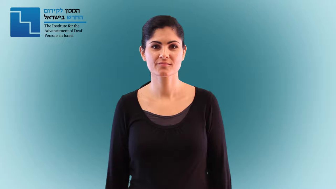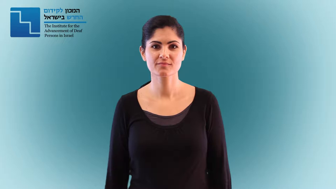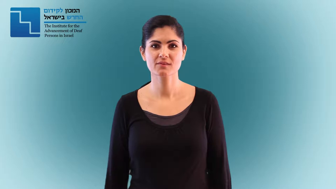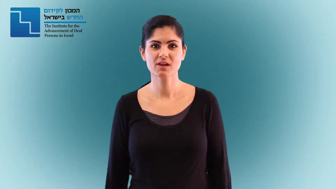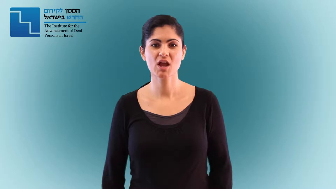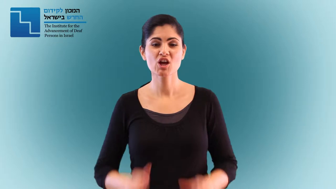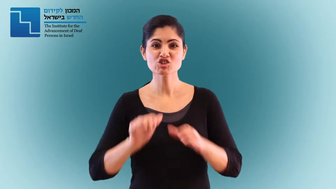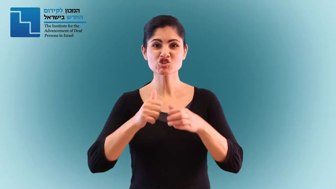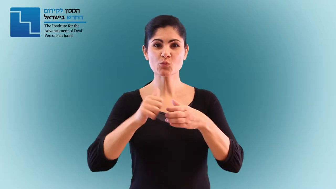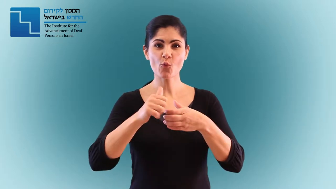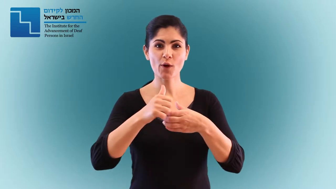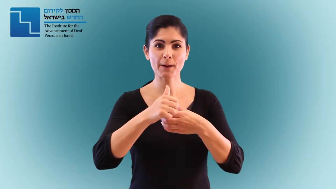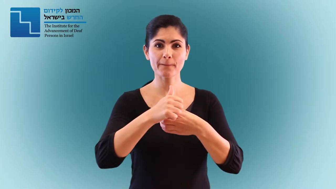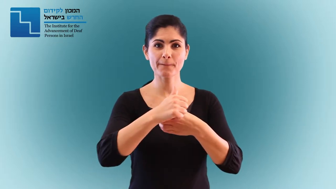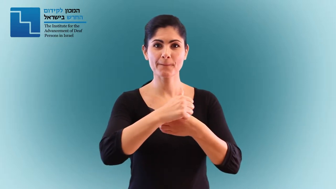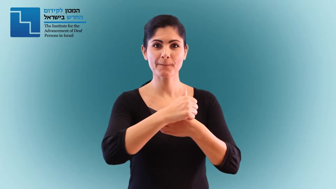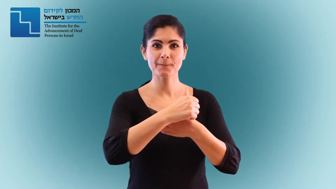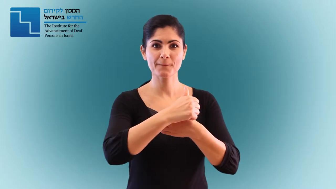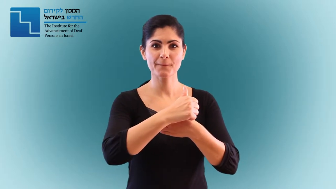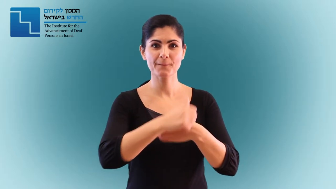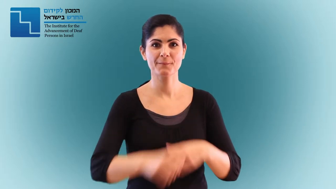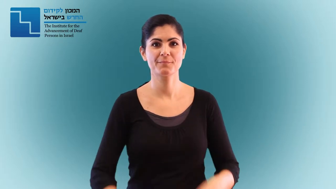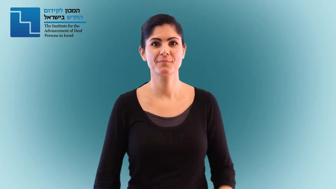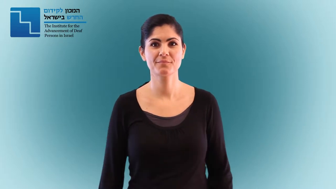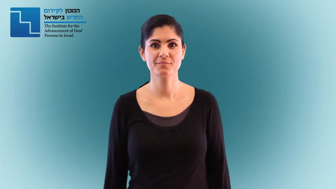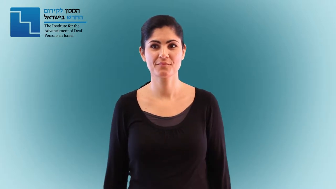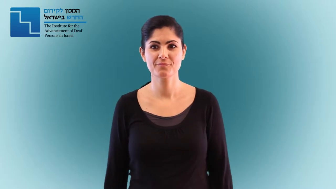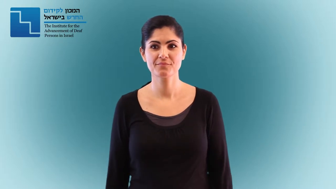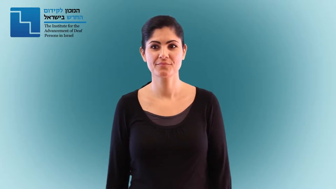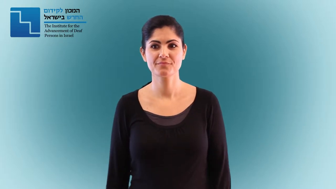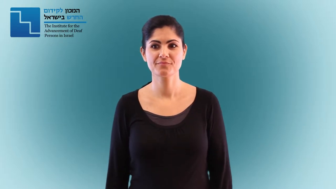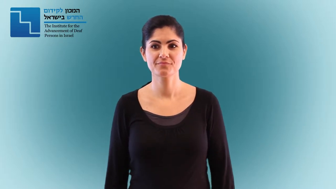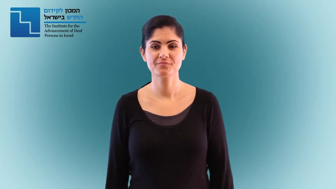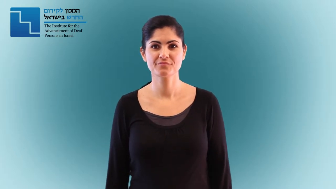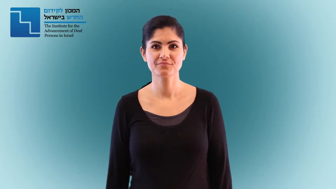שימורים